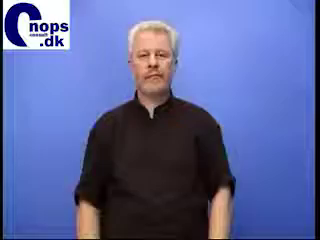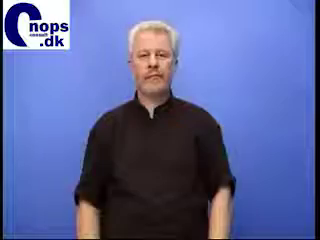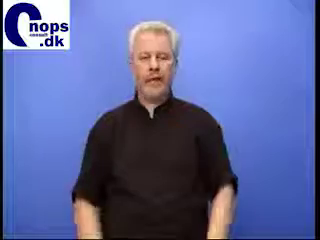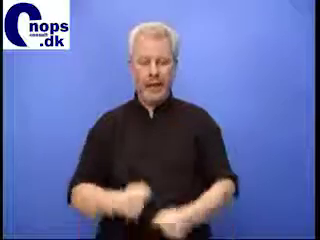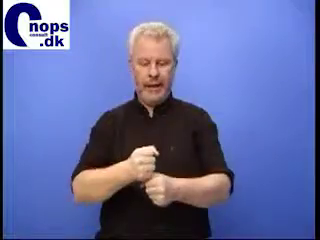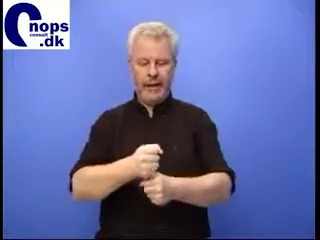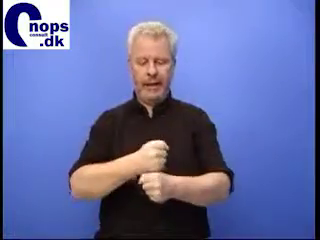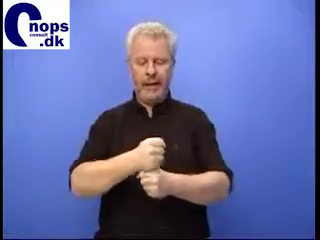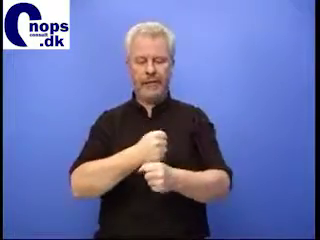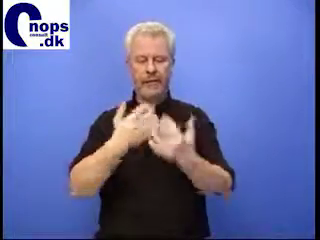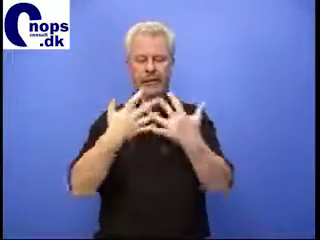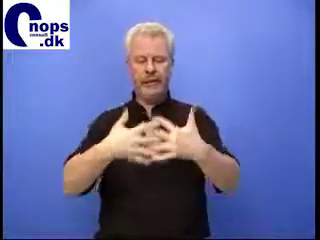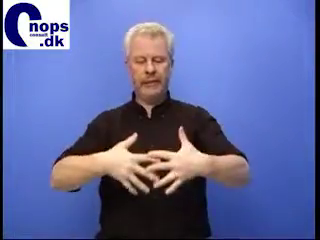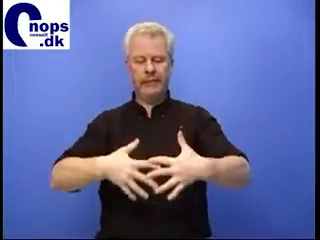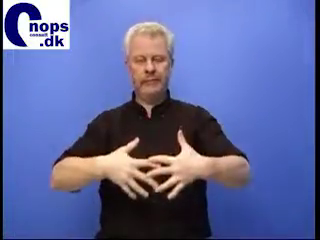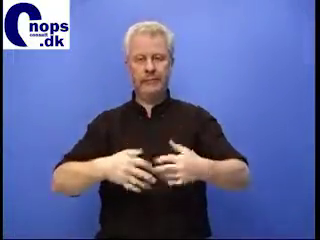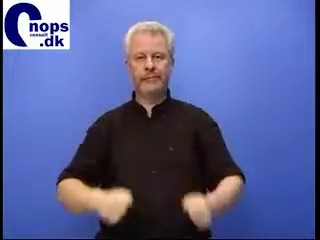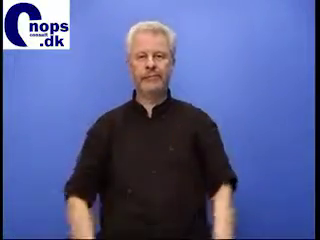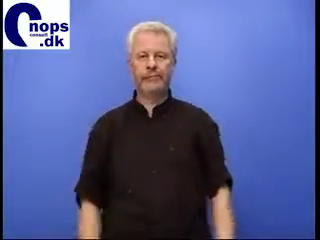kaffemaskine